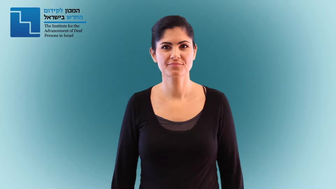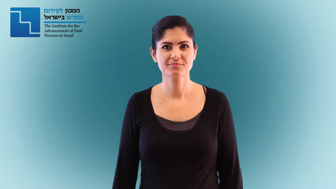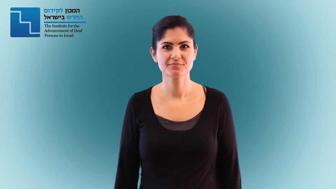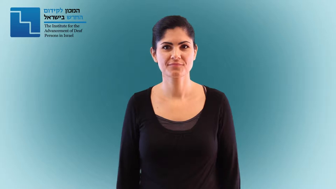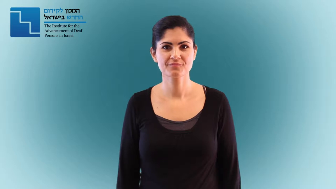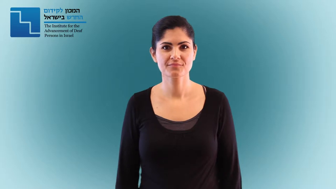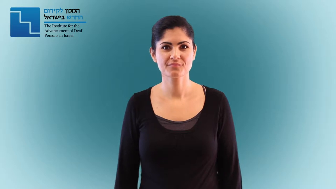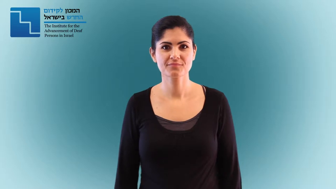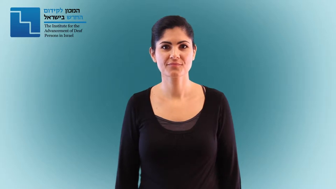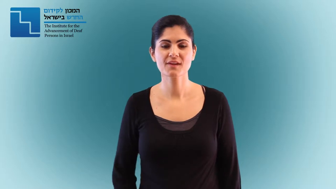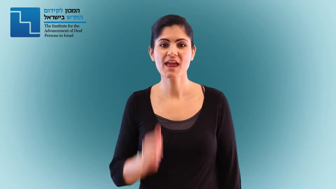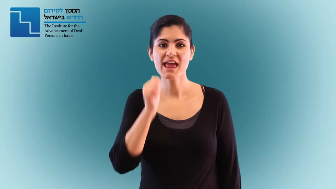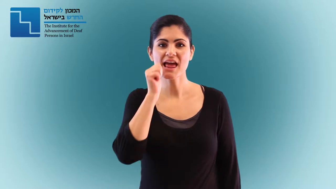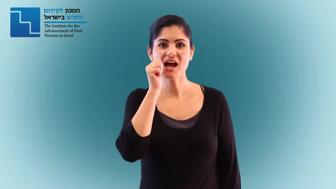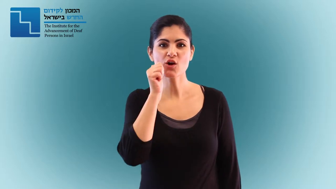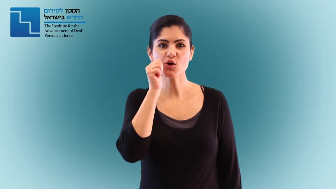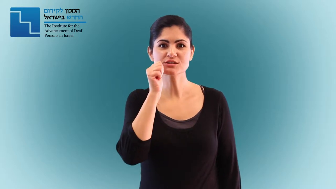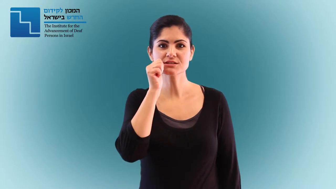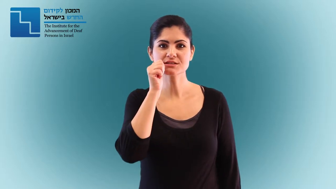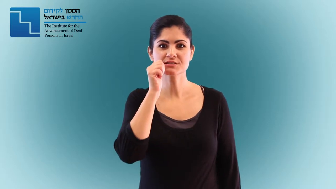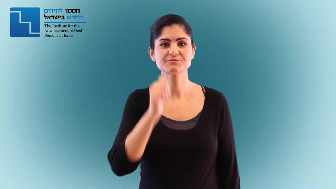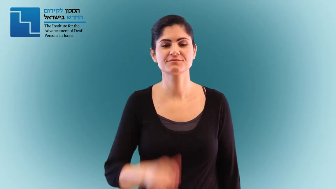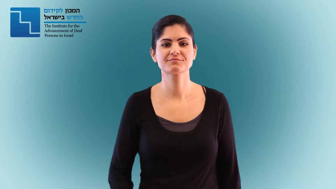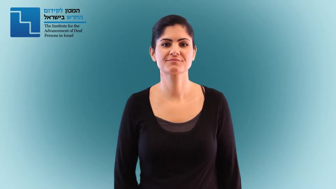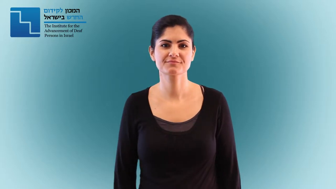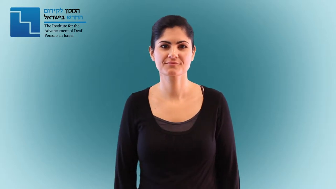אגוז